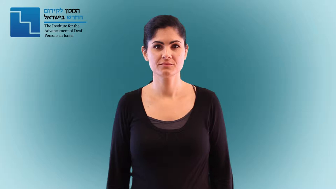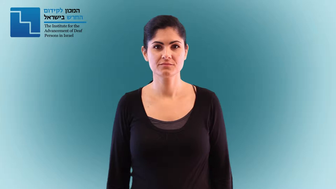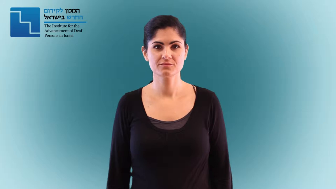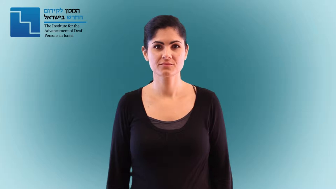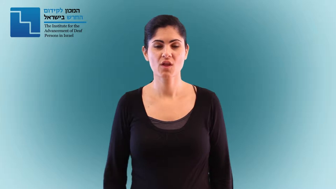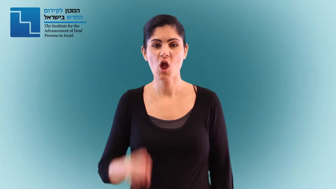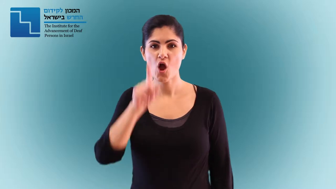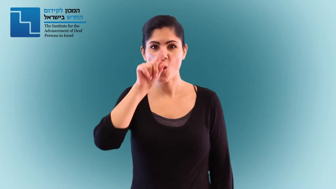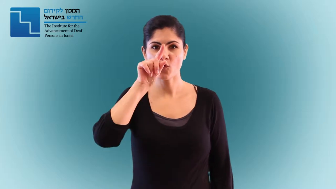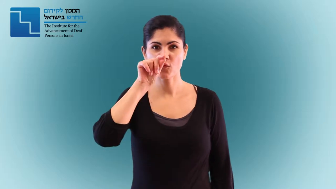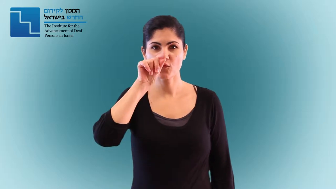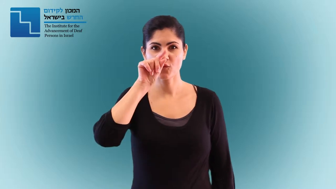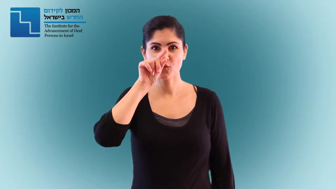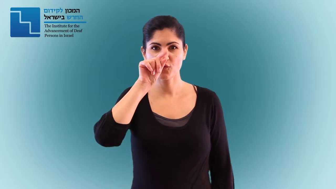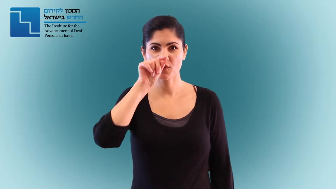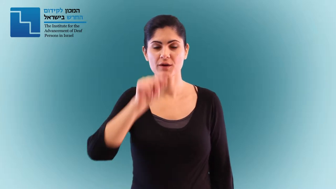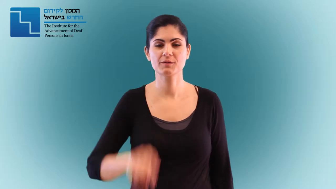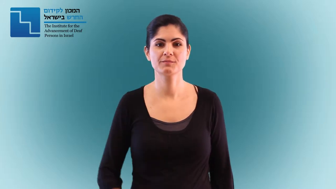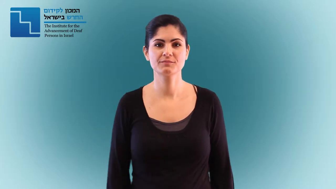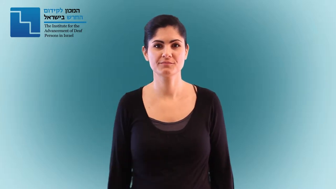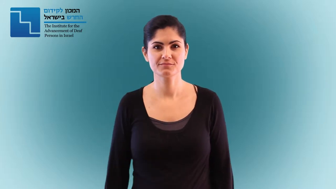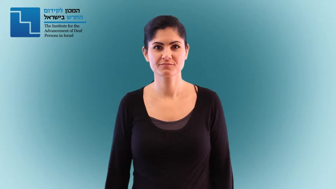עוף